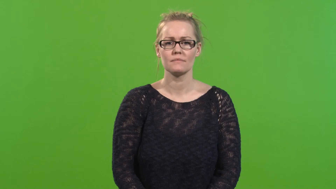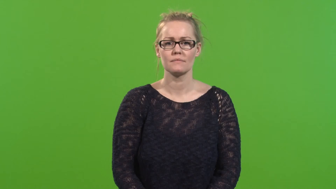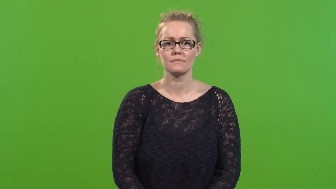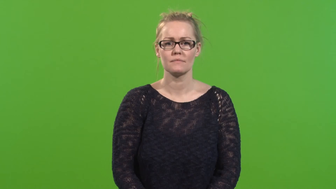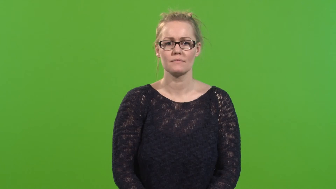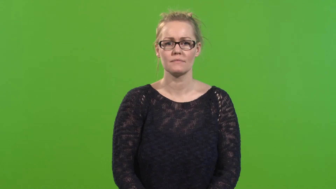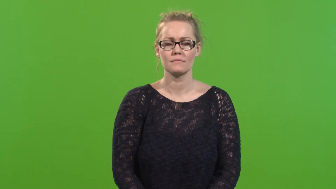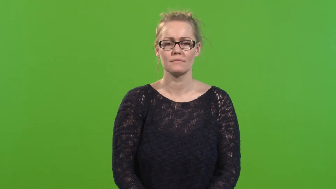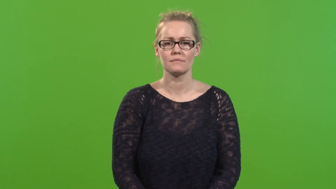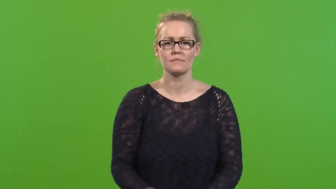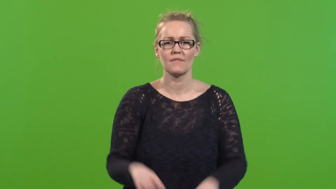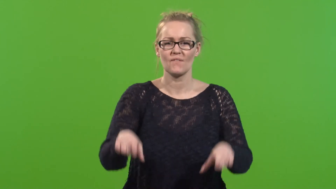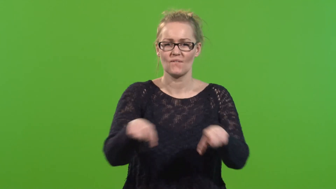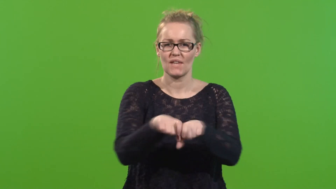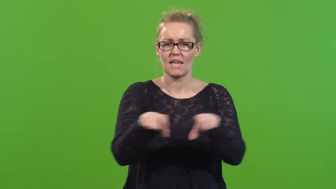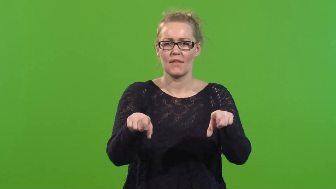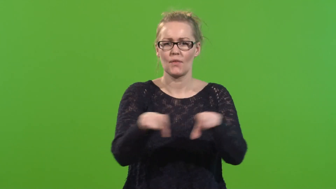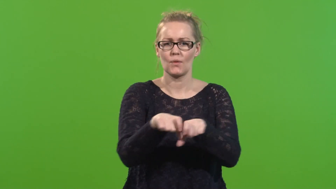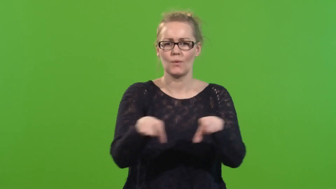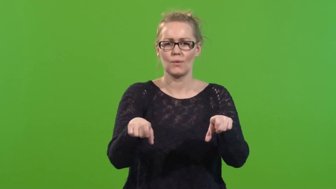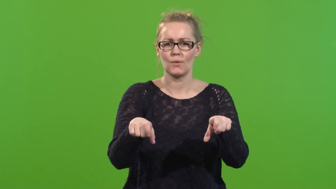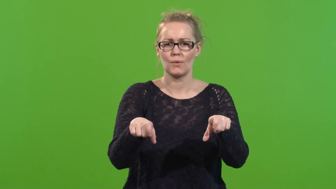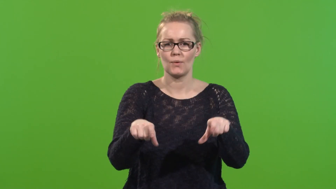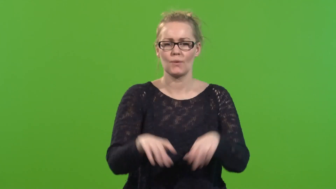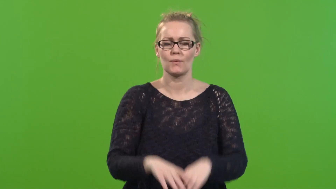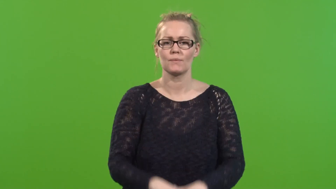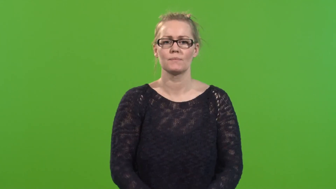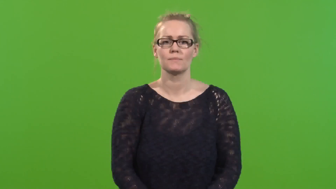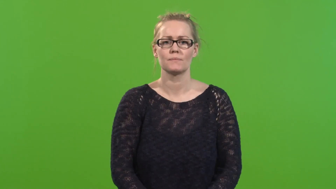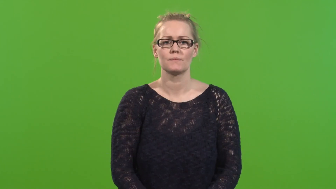Viður